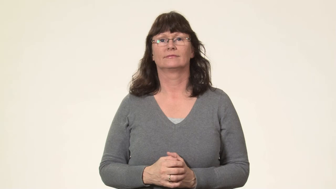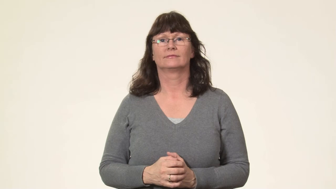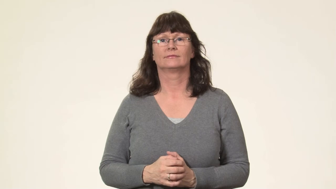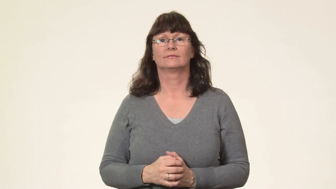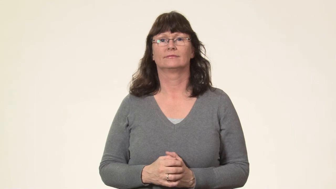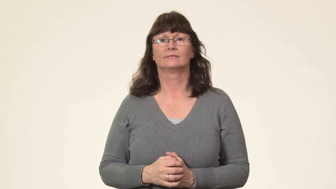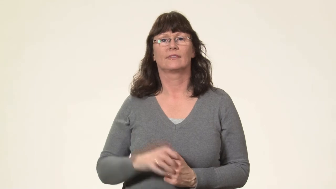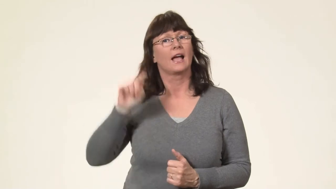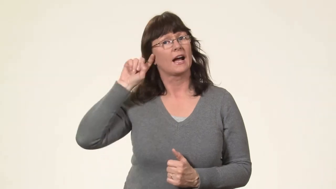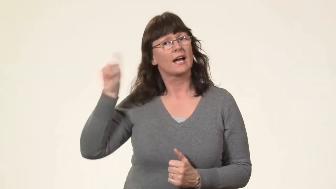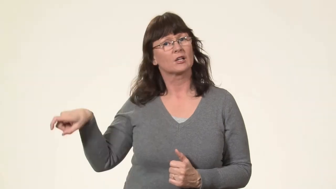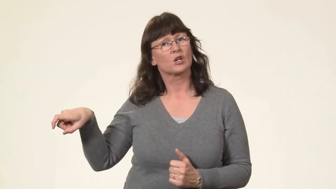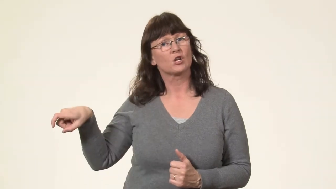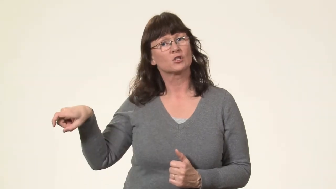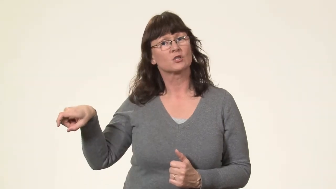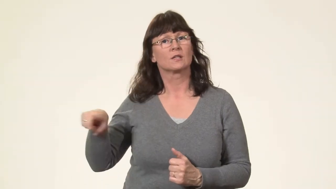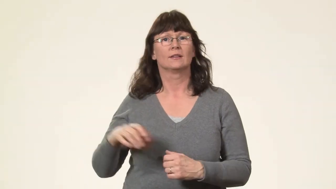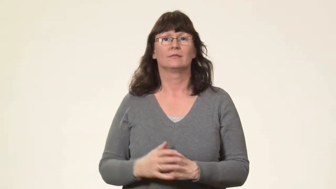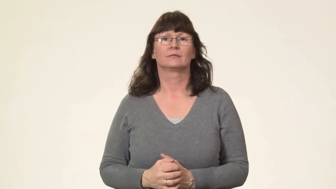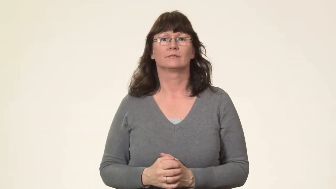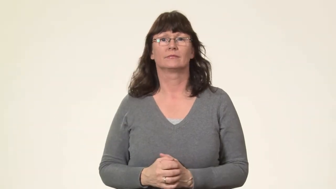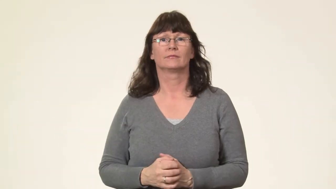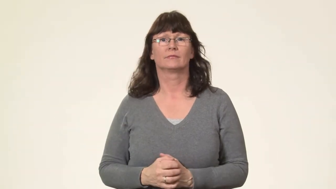Kærulaus